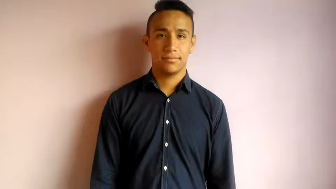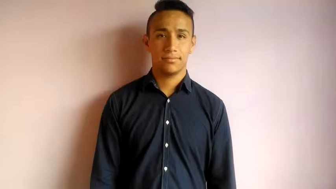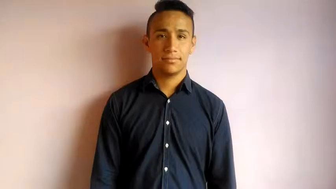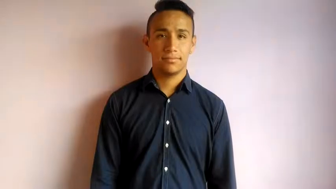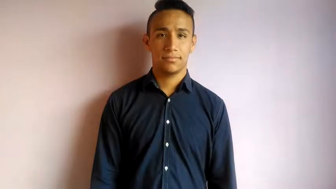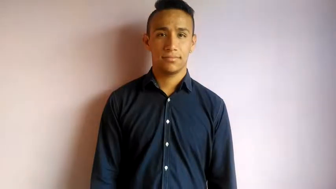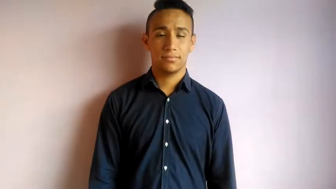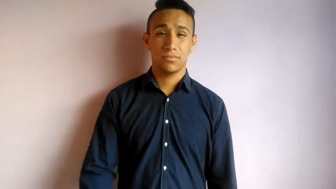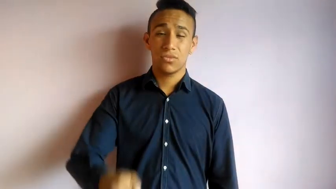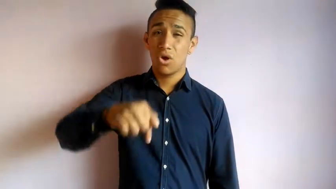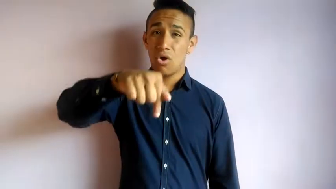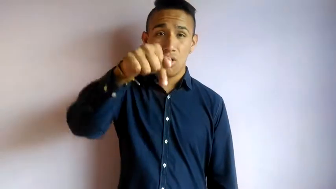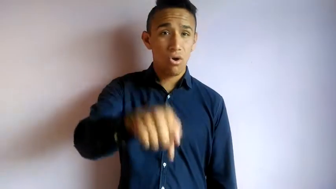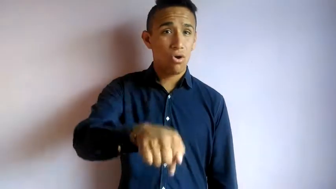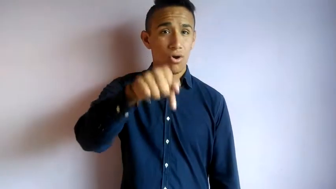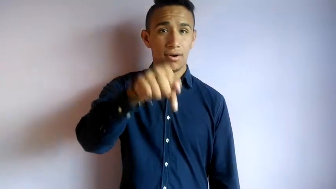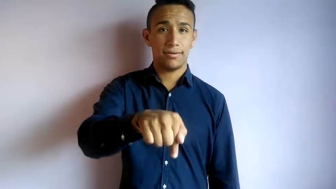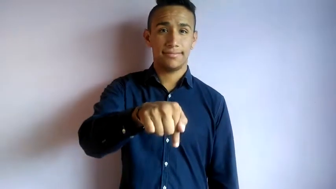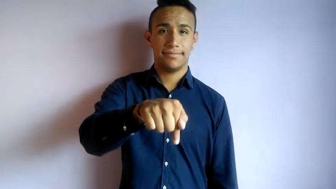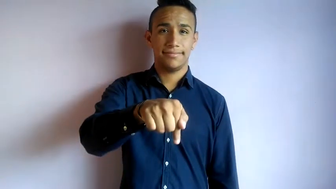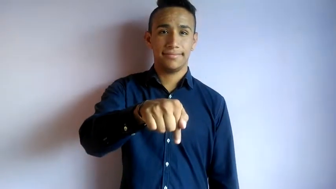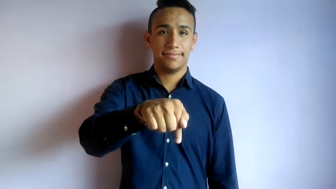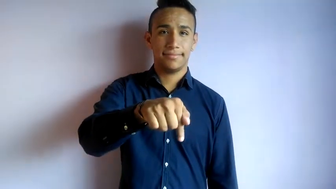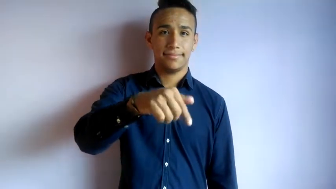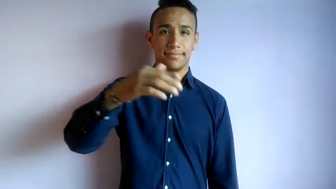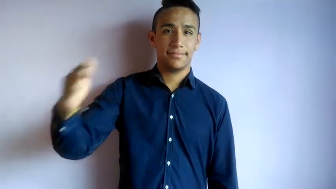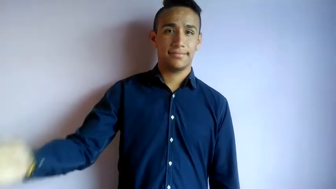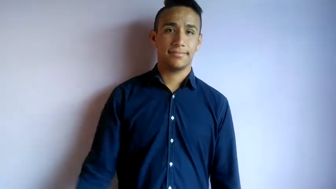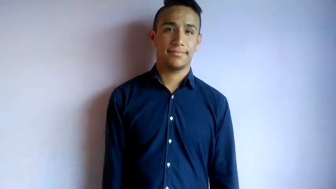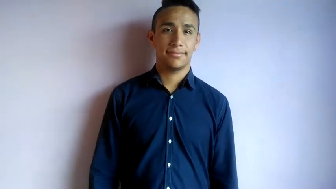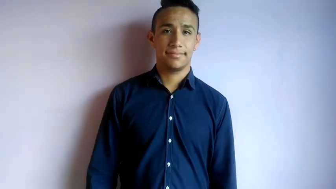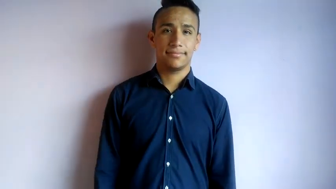hoy